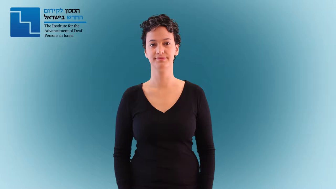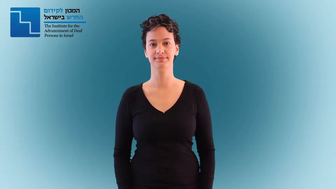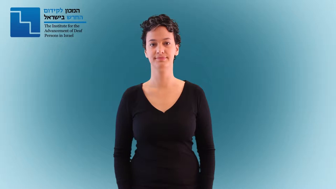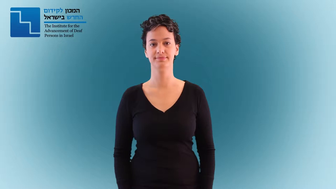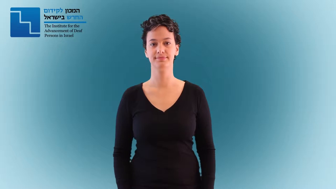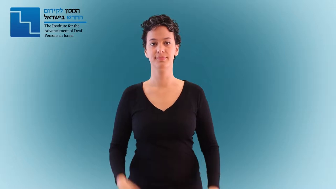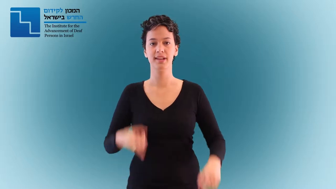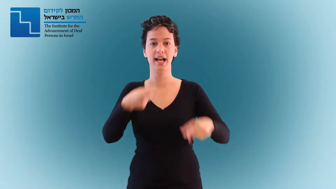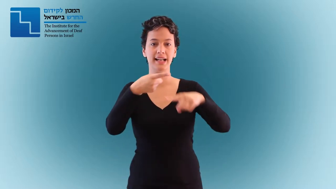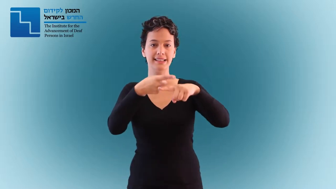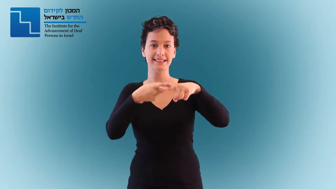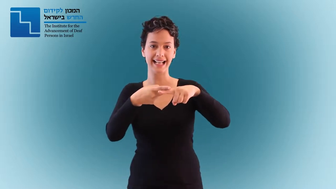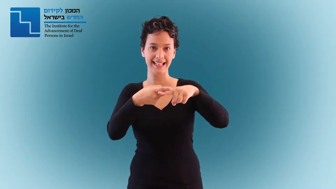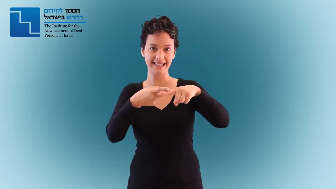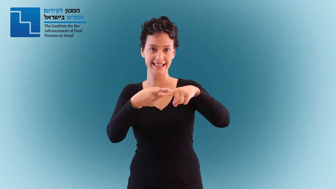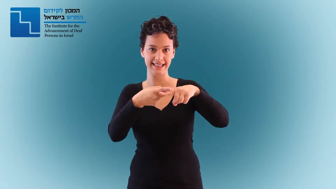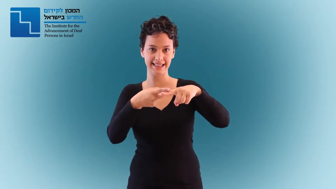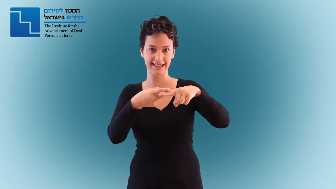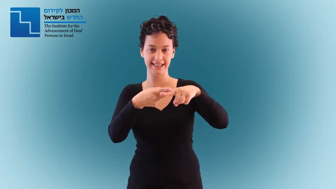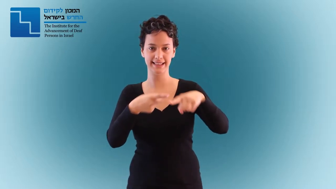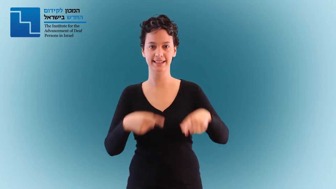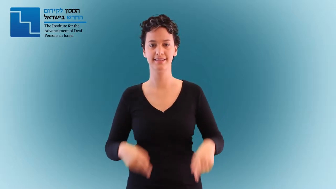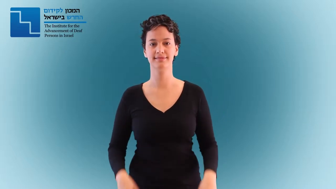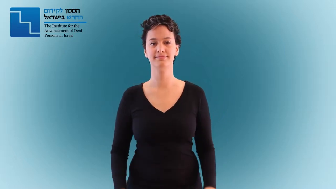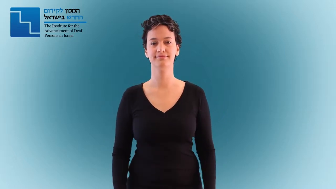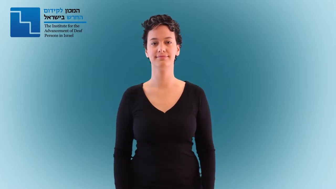סכין